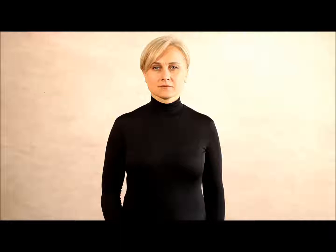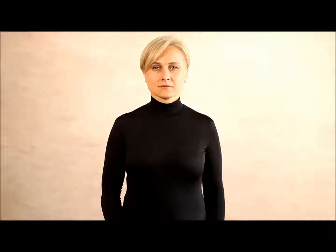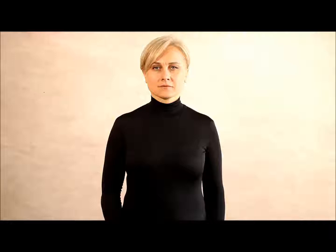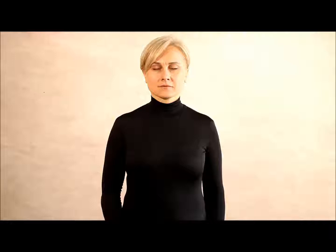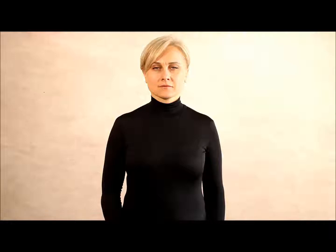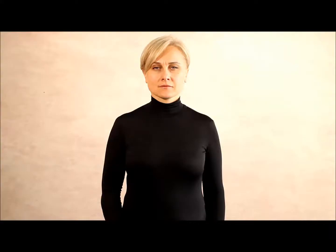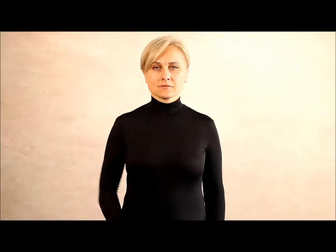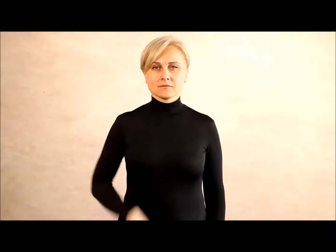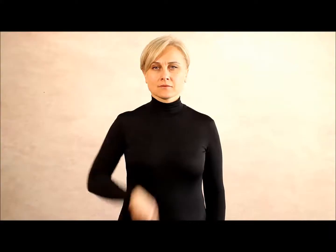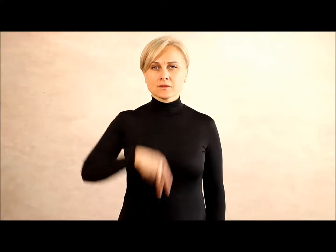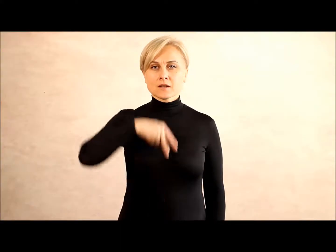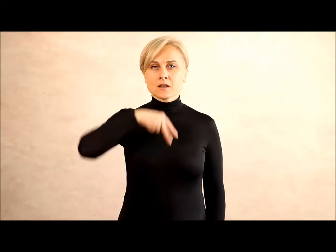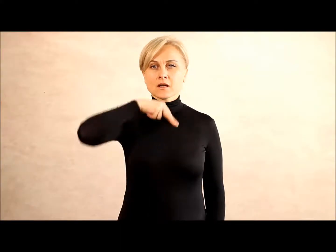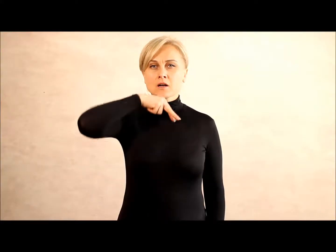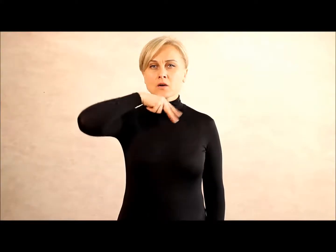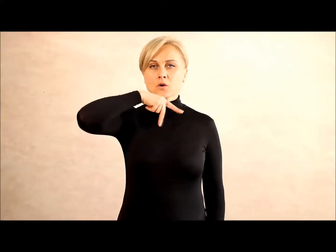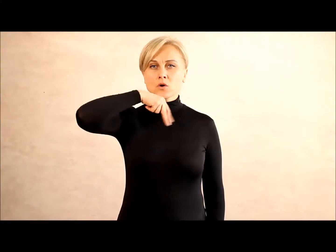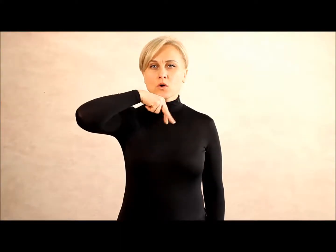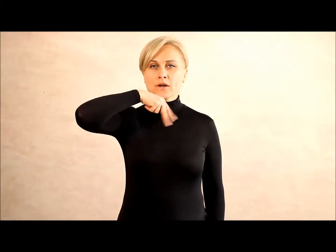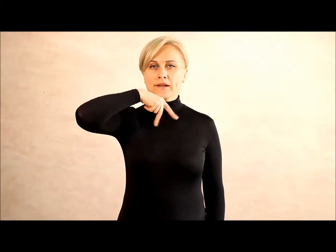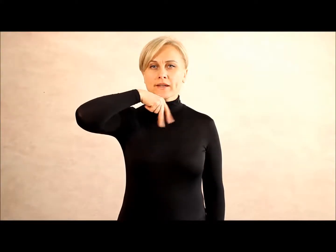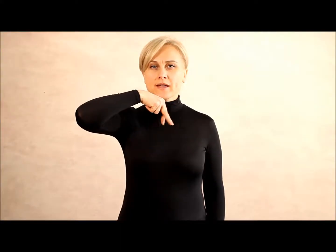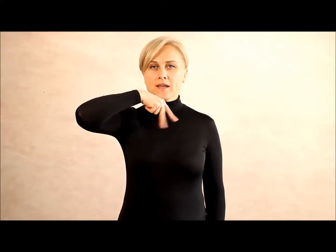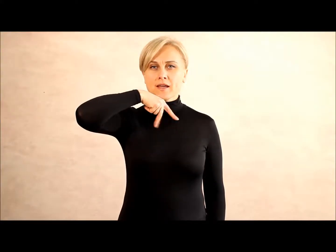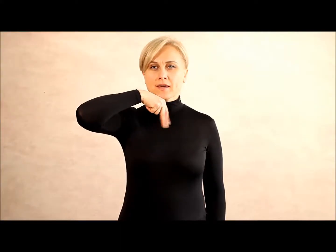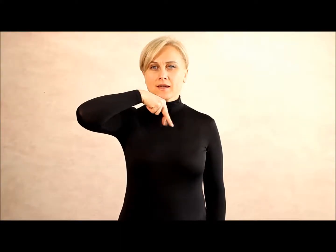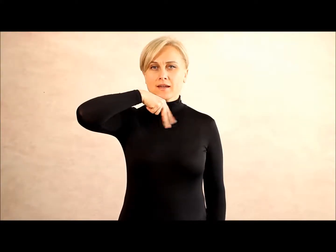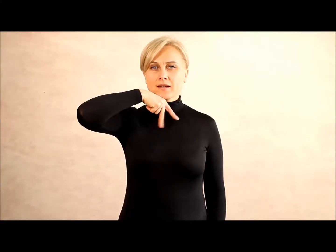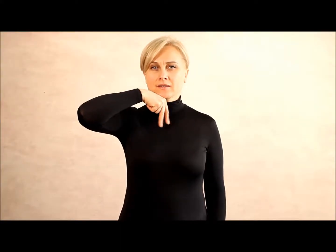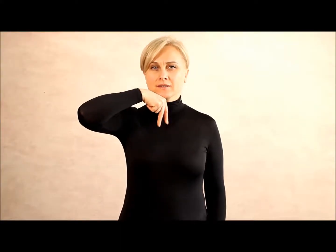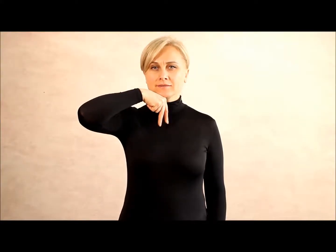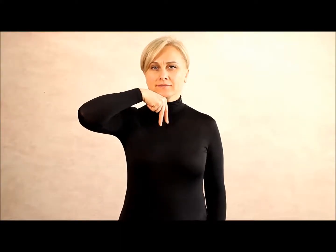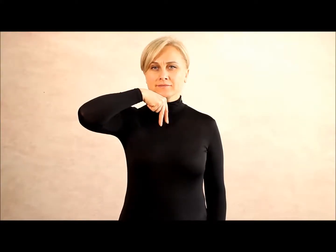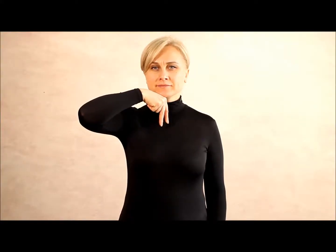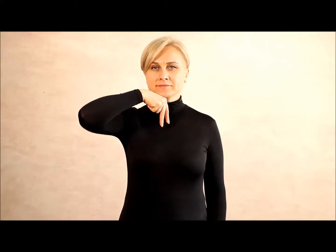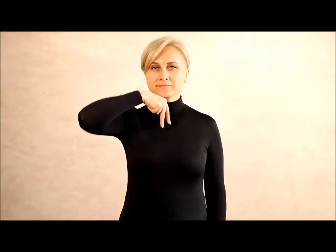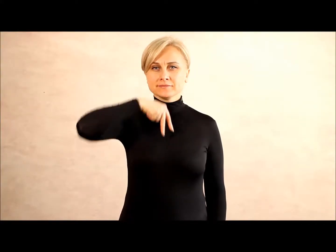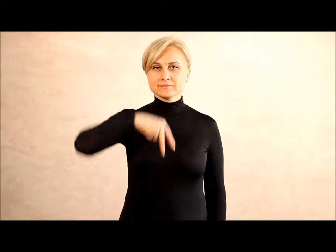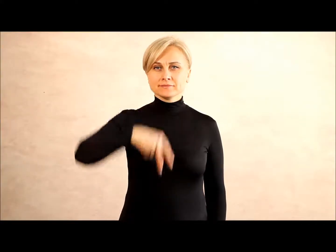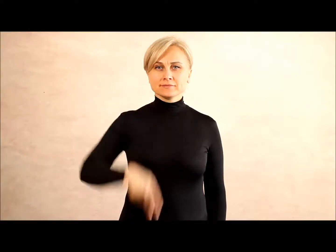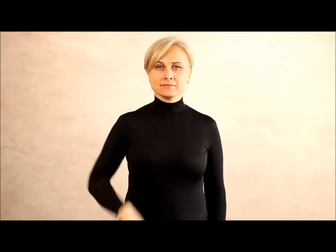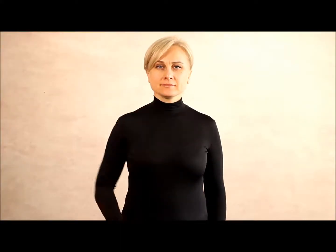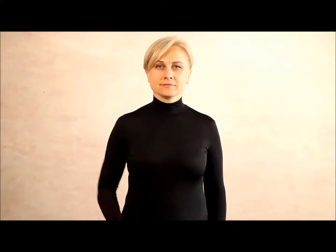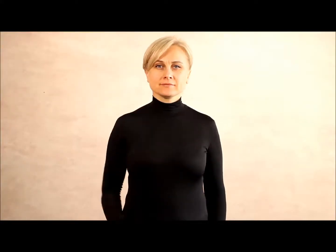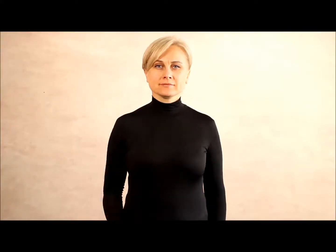Coreea